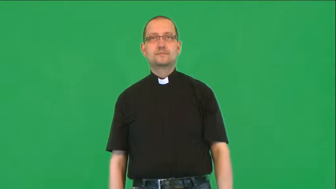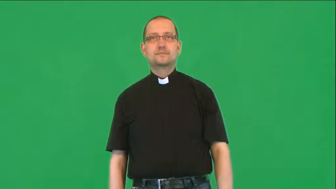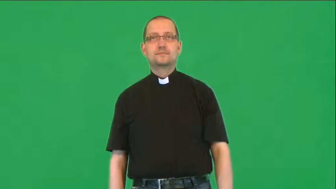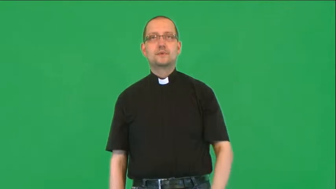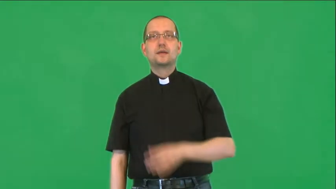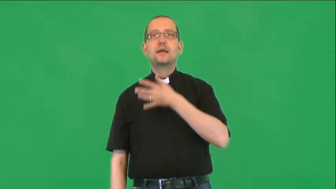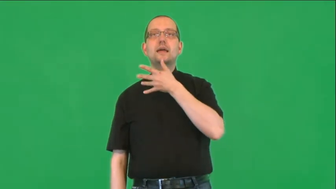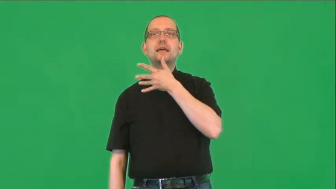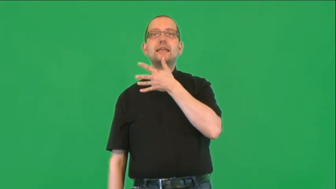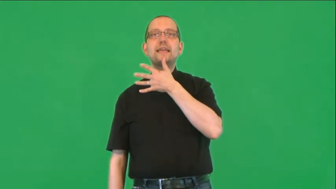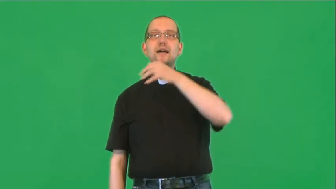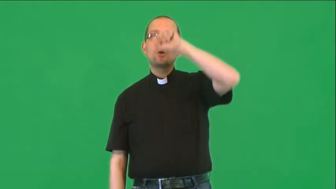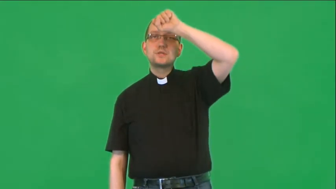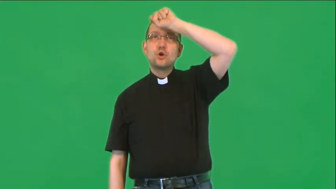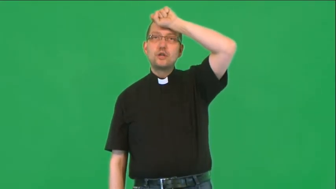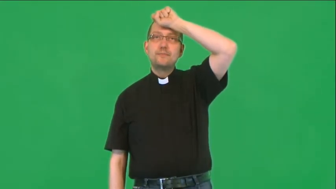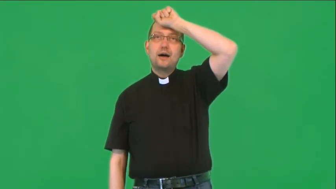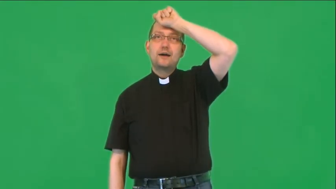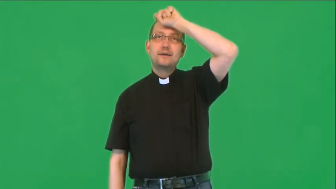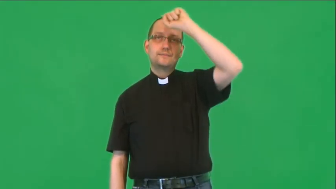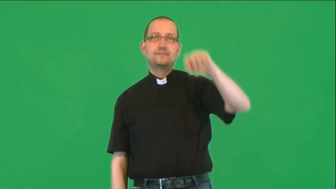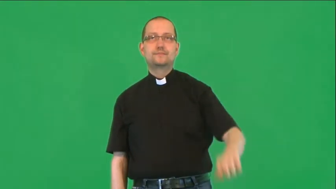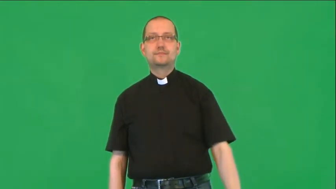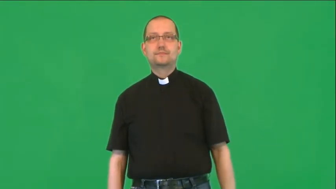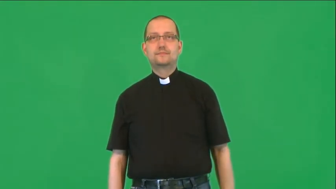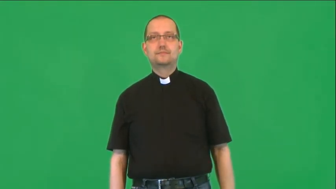Jerozolima